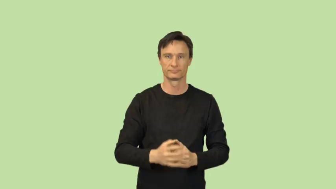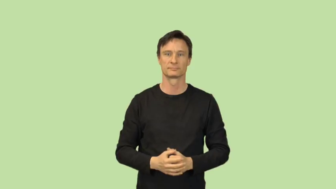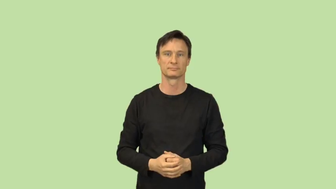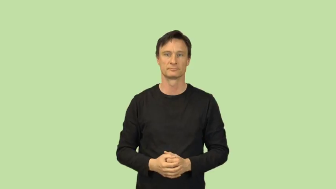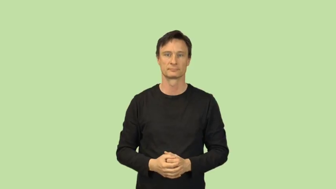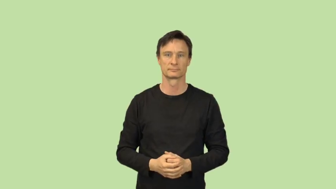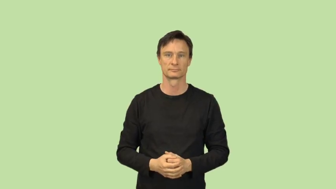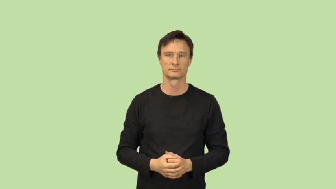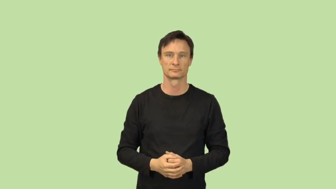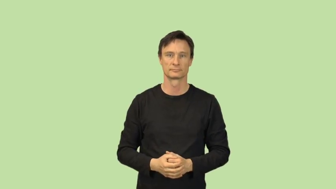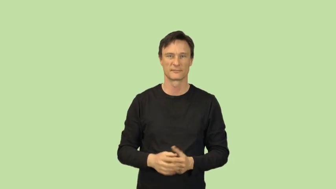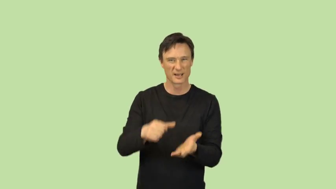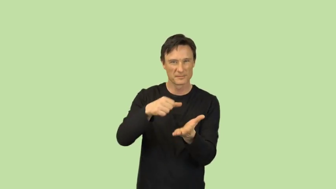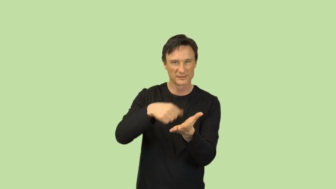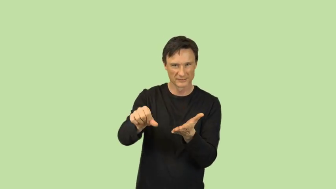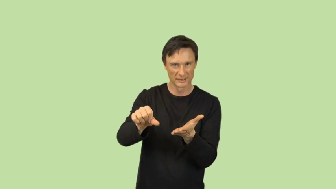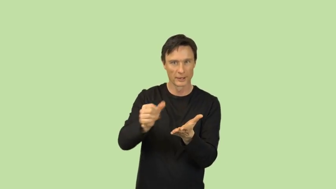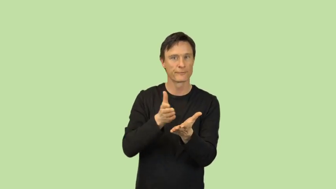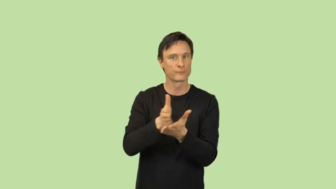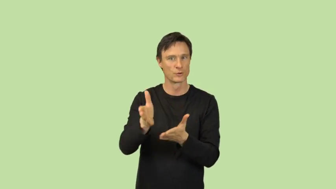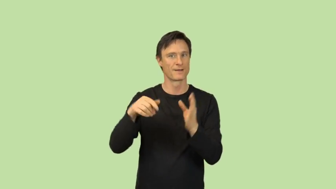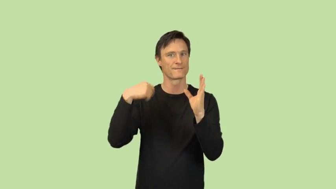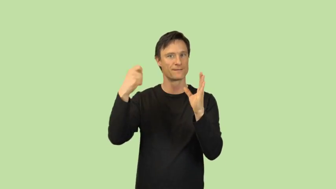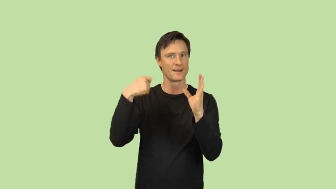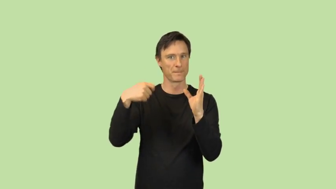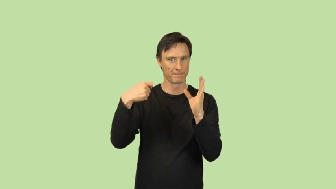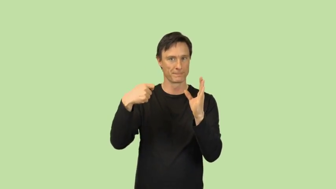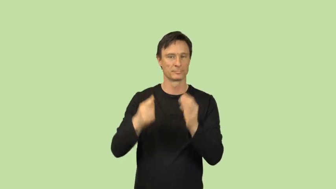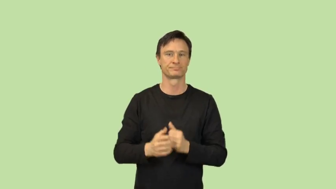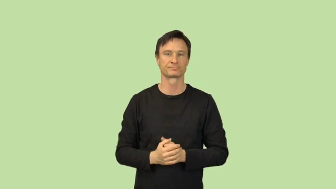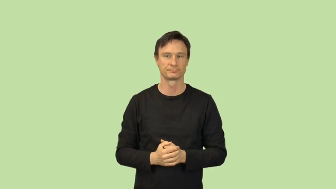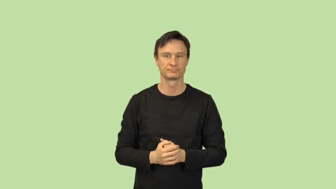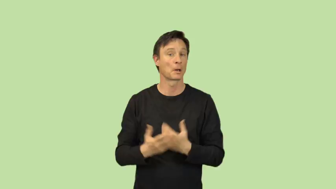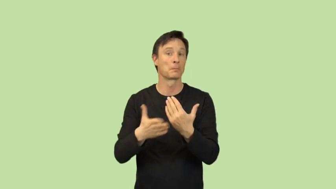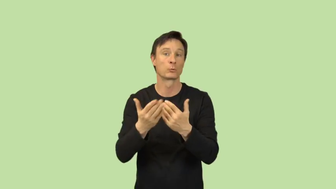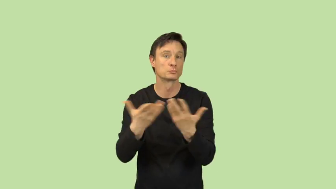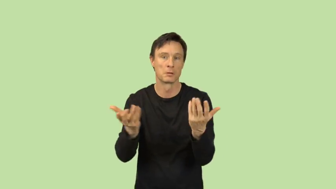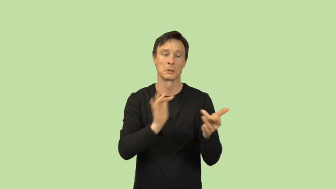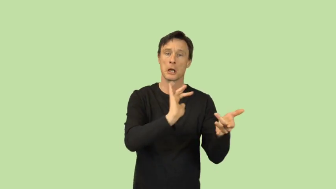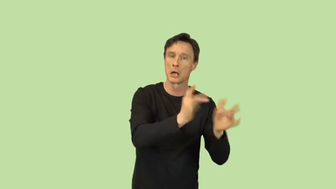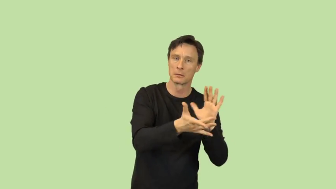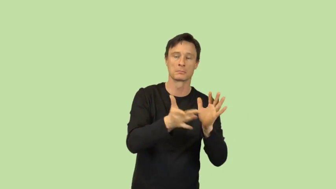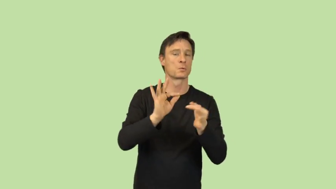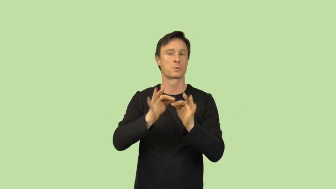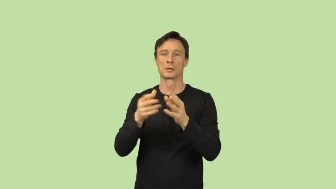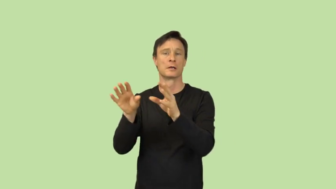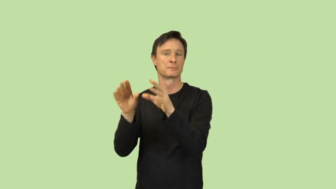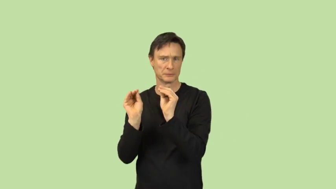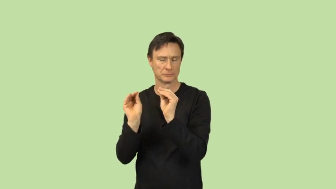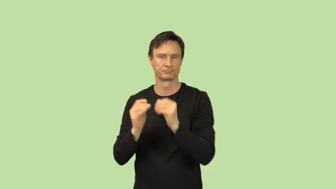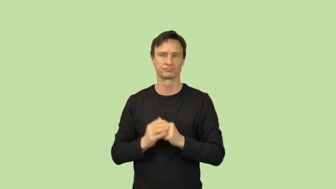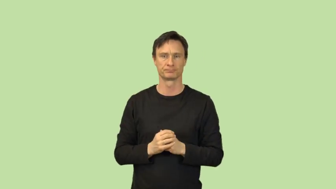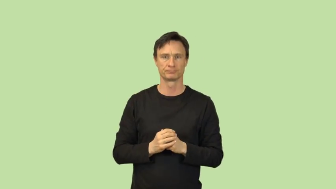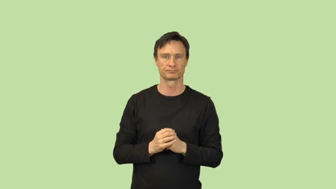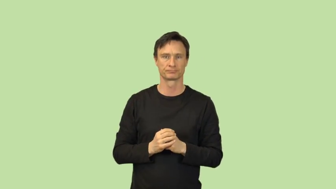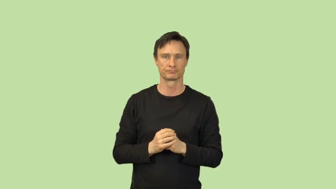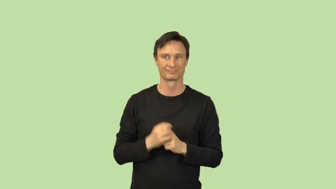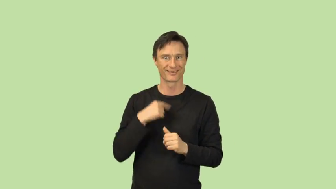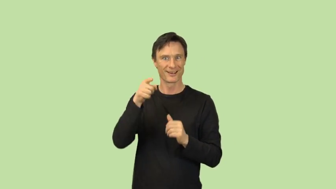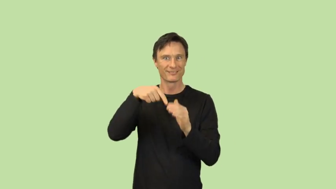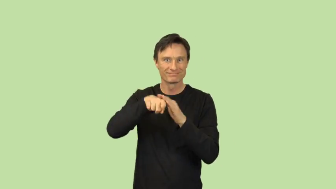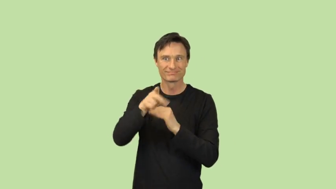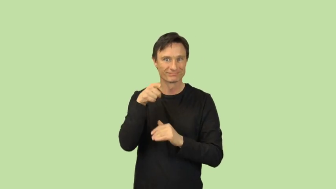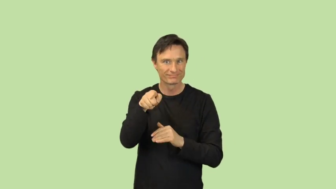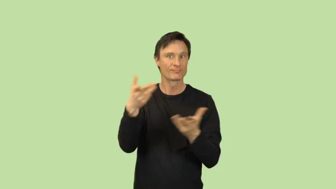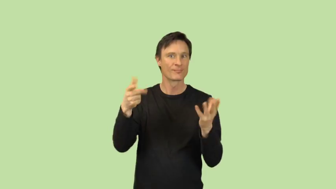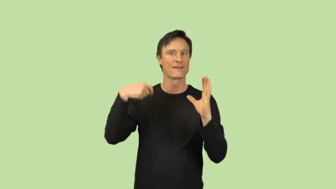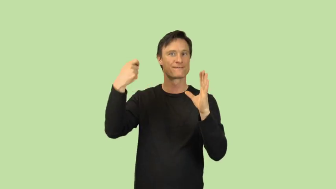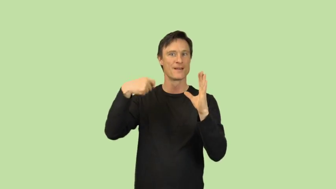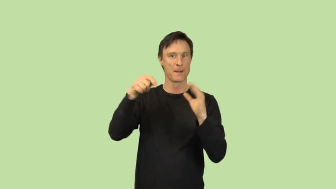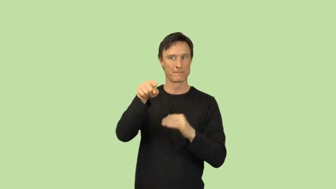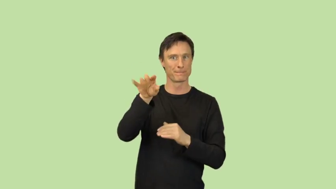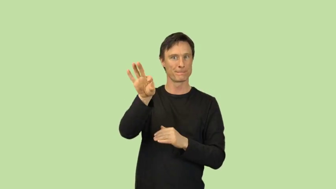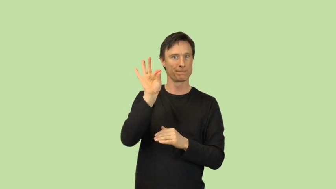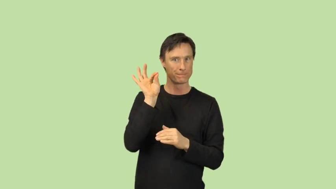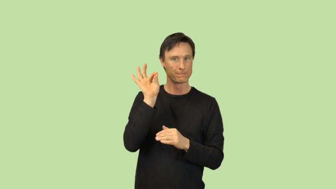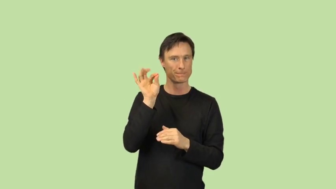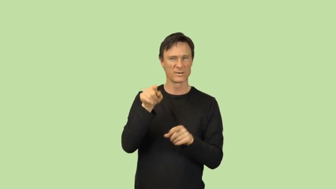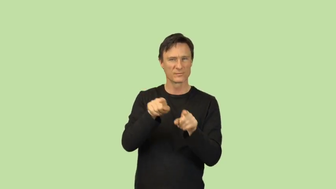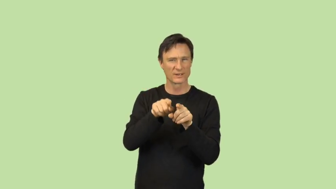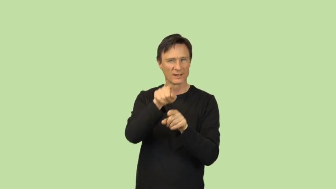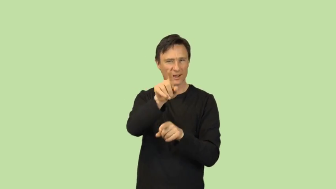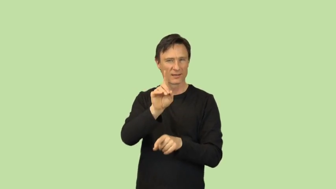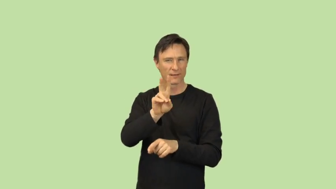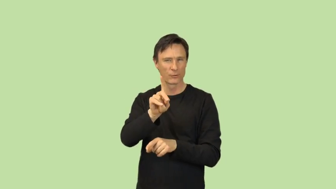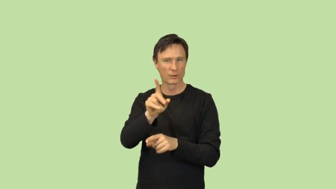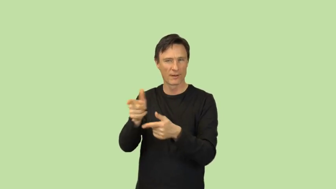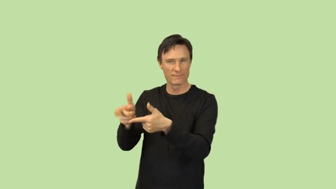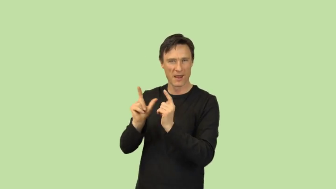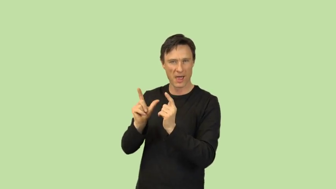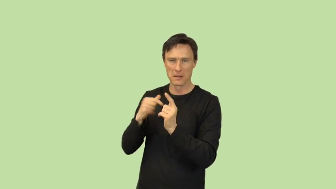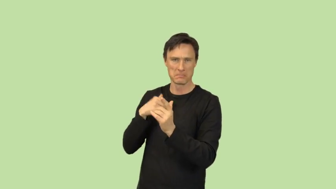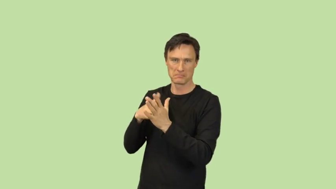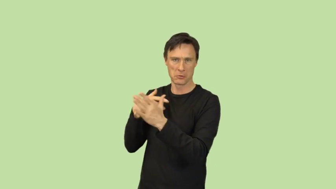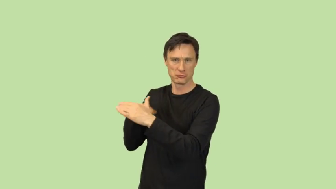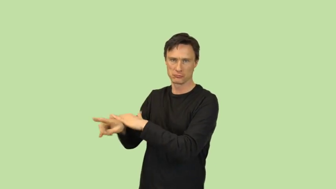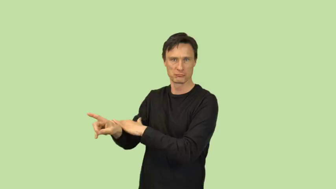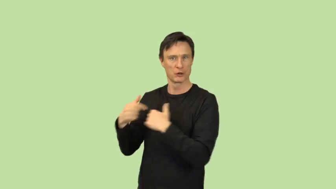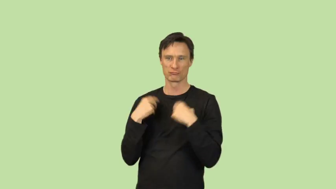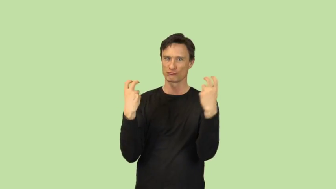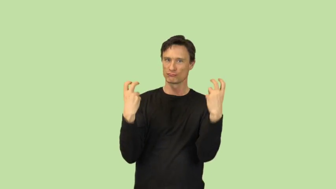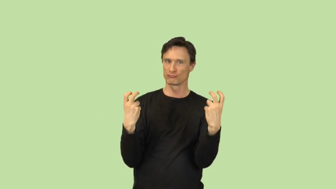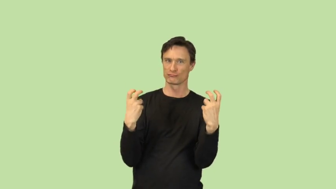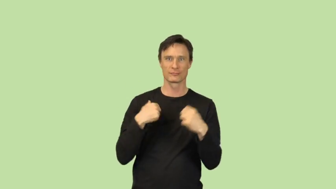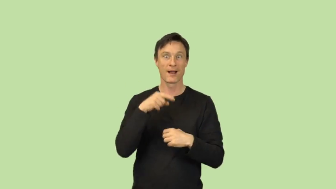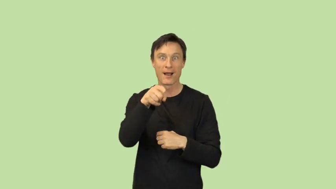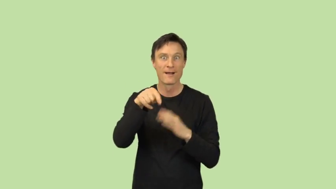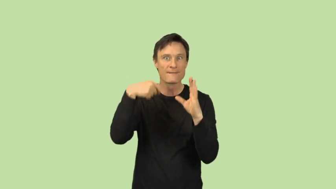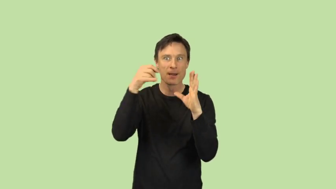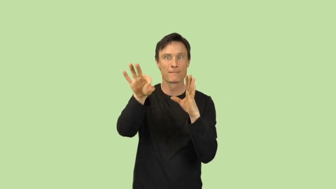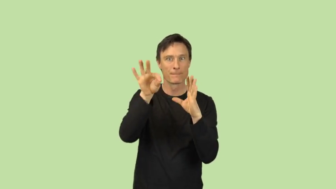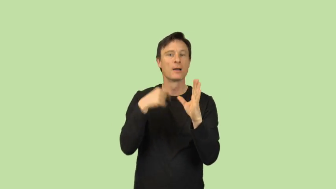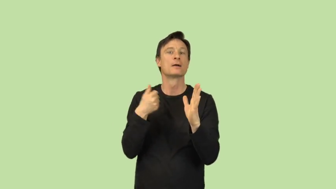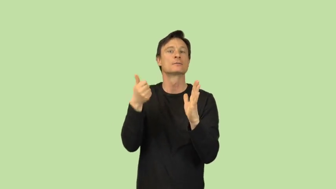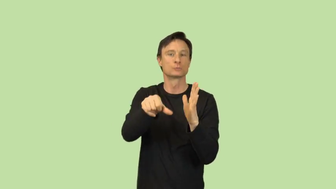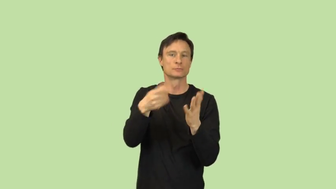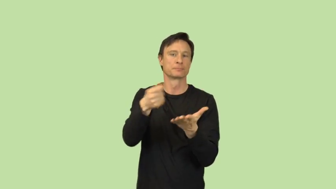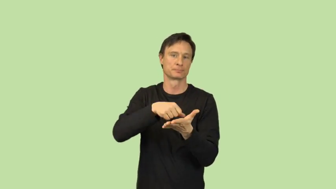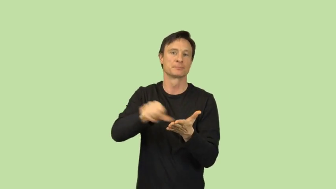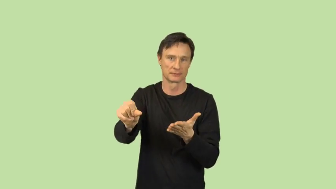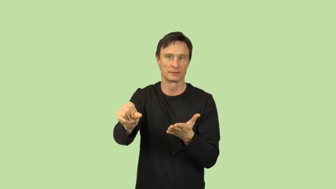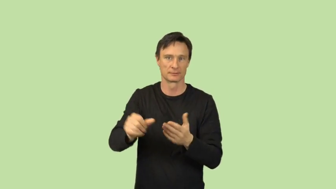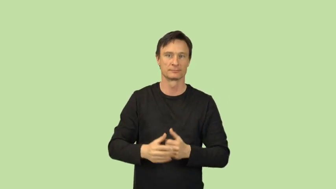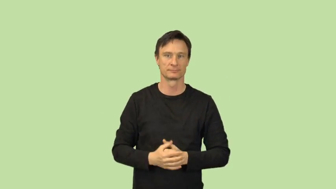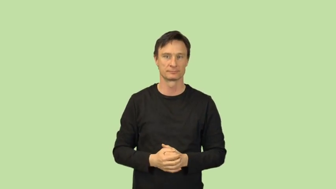Bezahlfernsehen